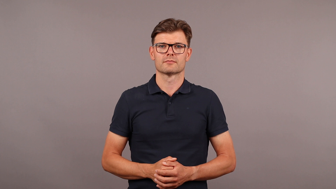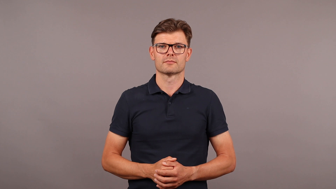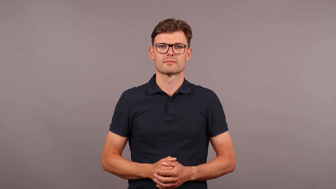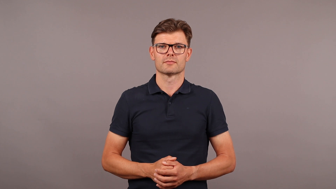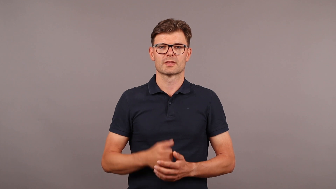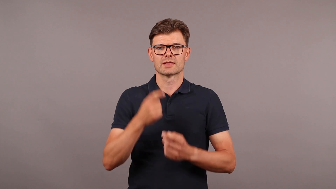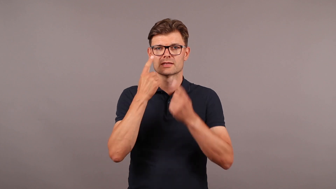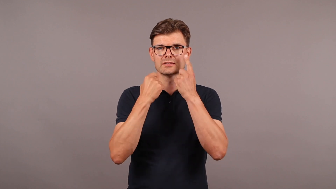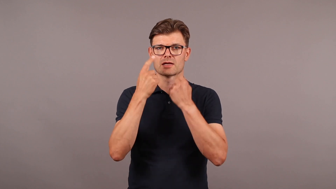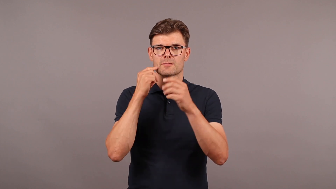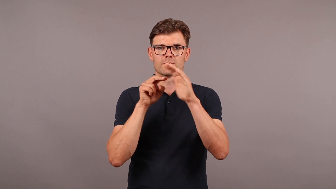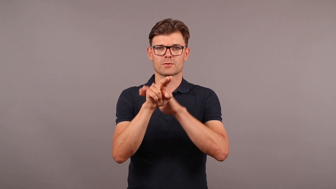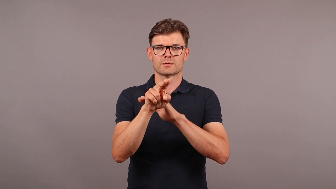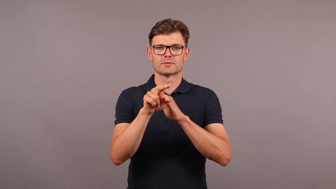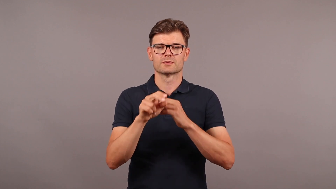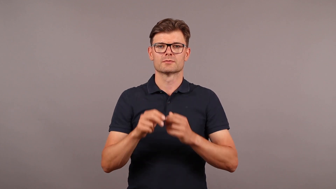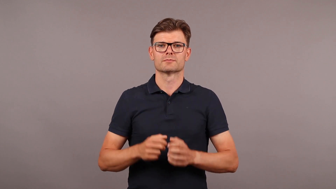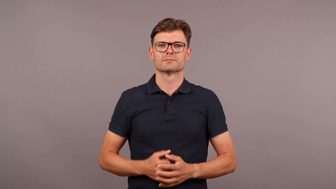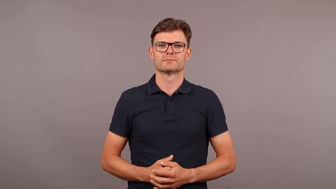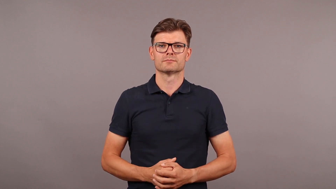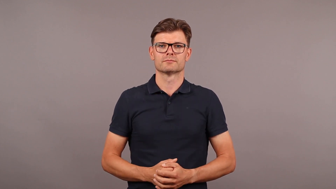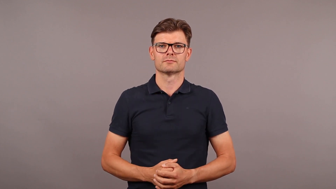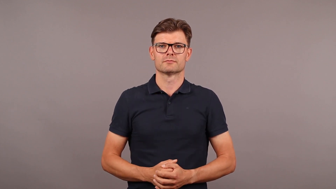Jeremia